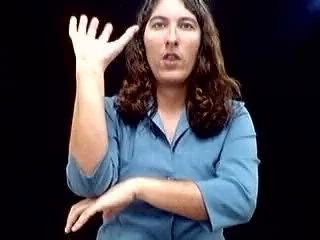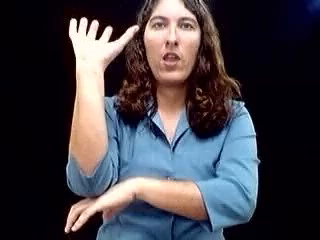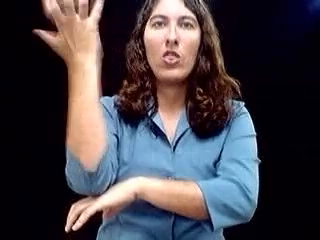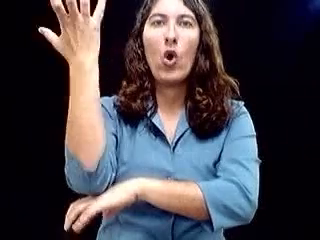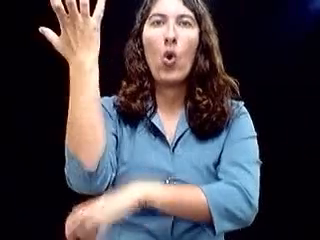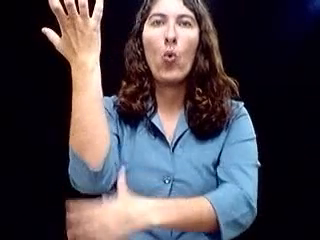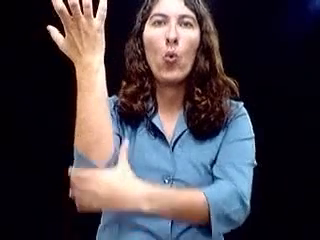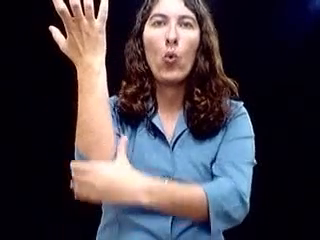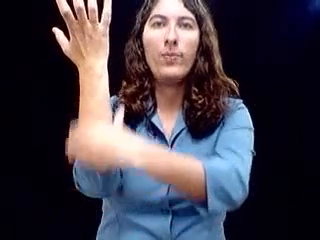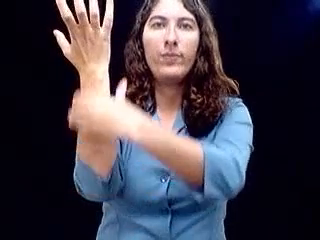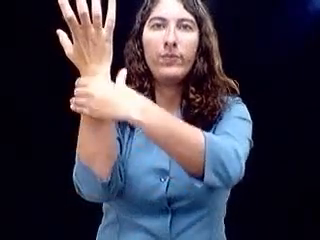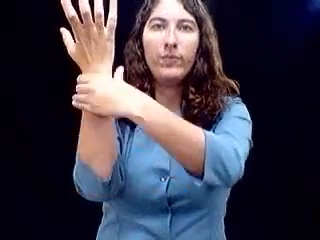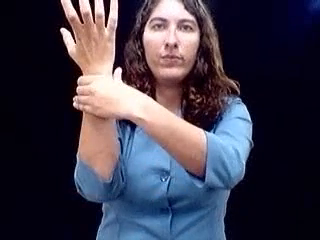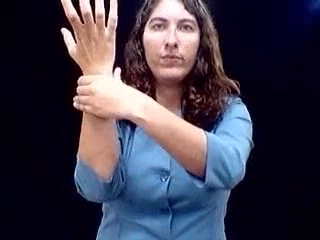tronco